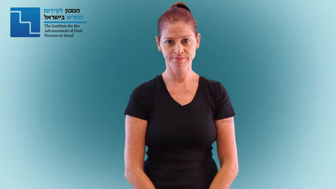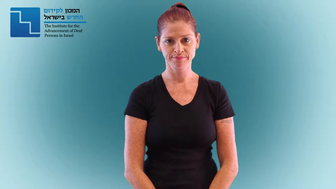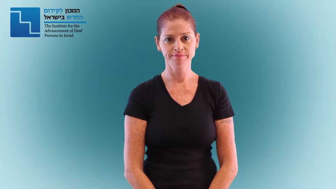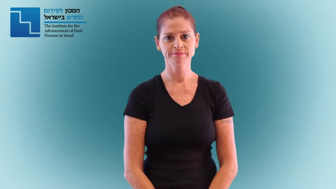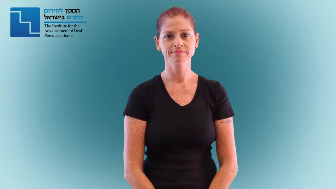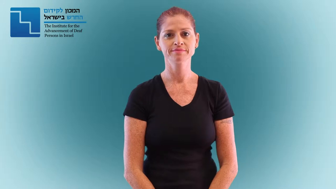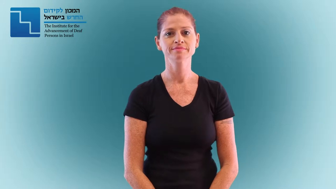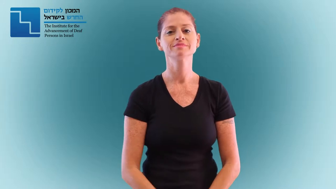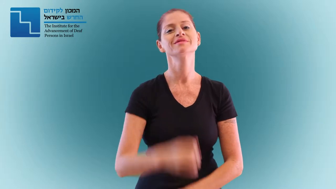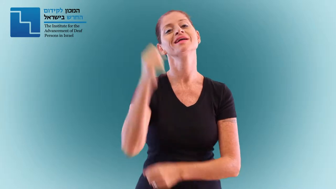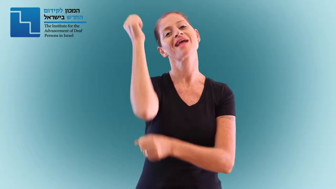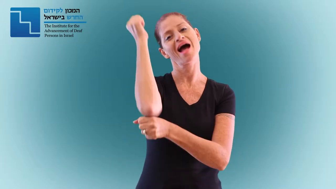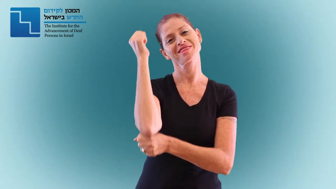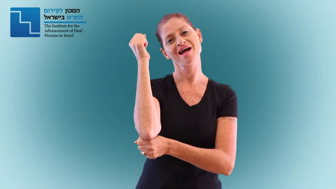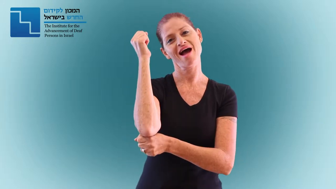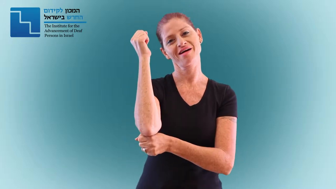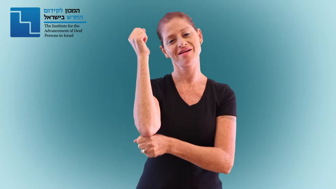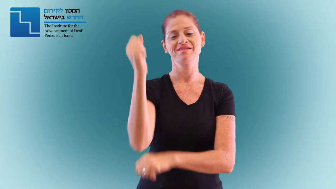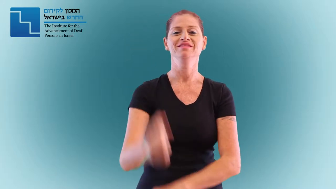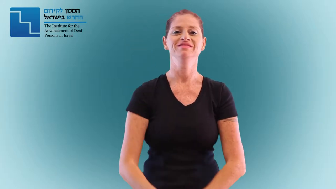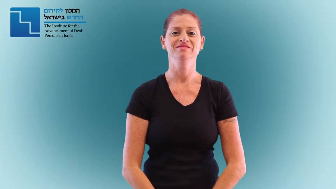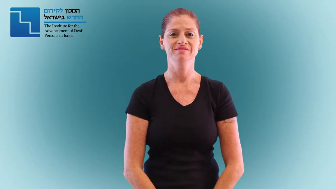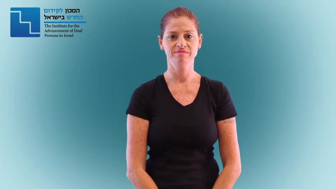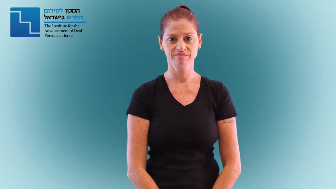תחנה